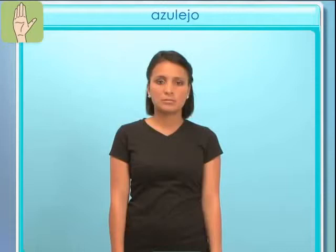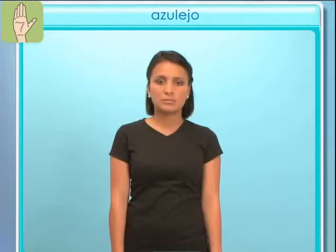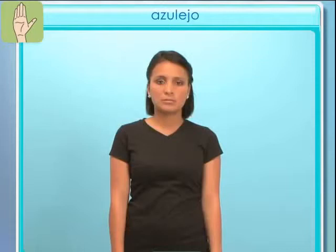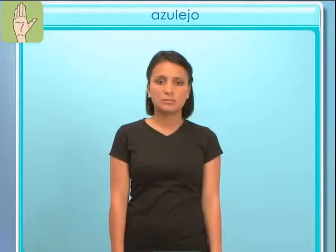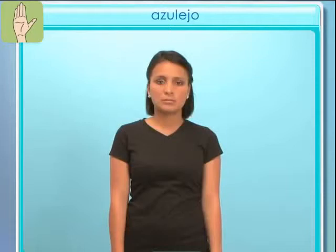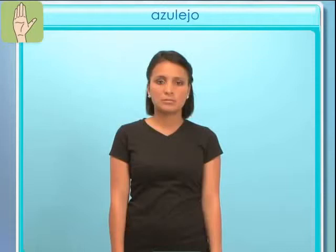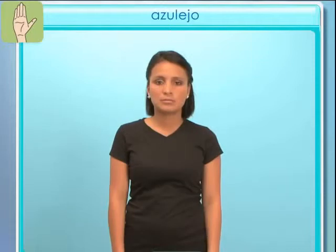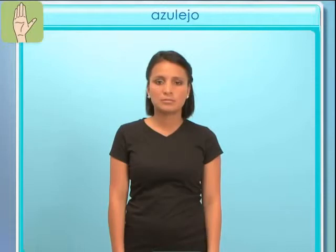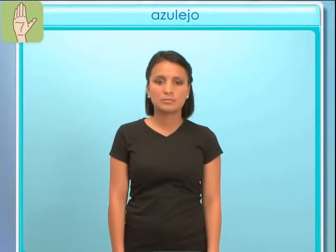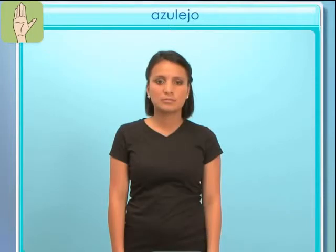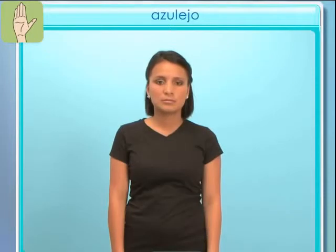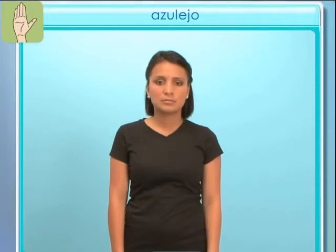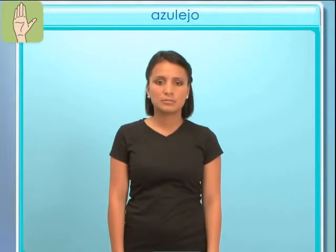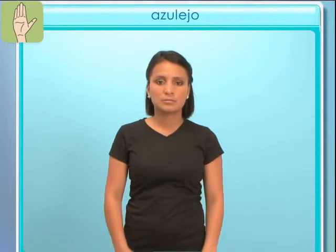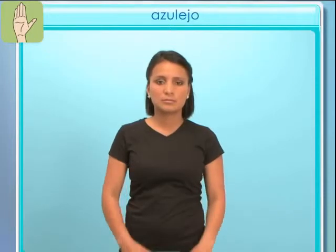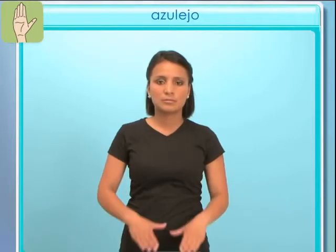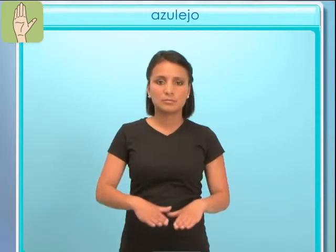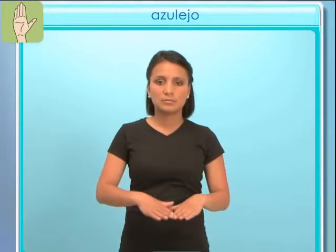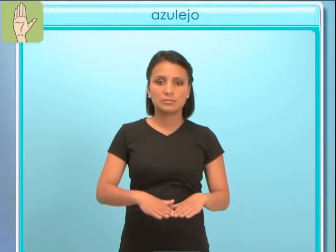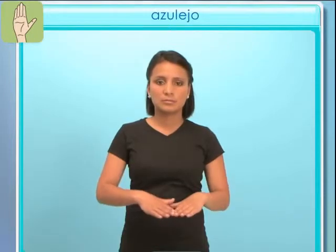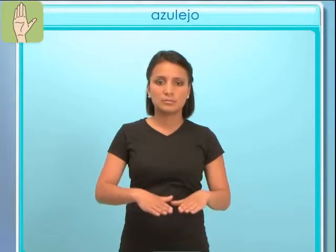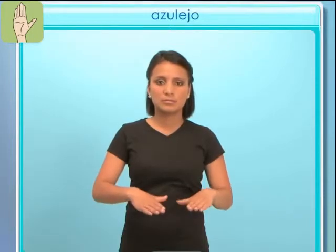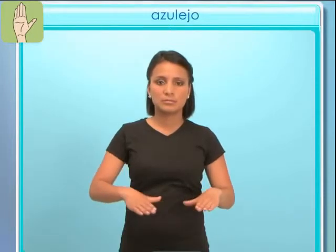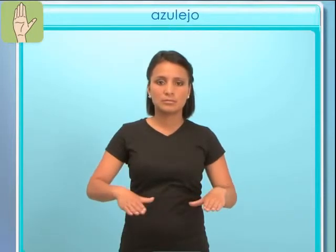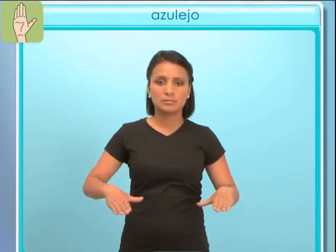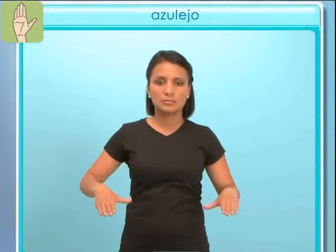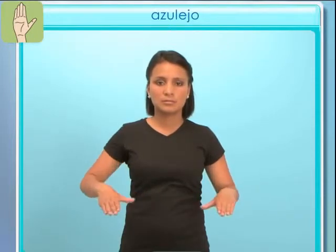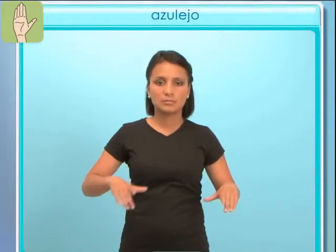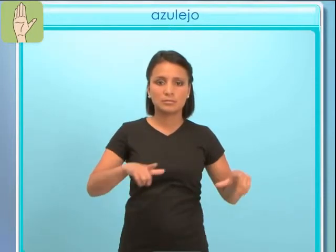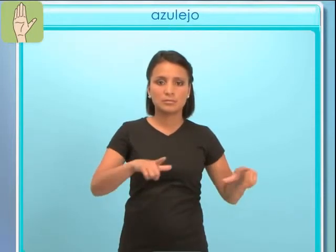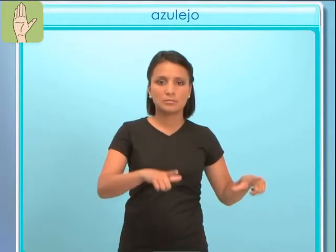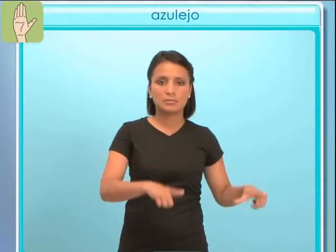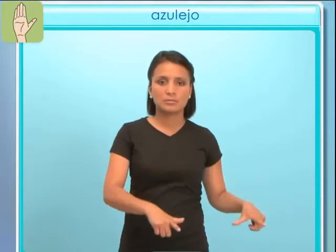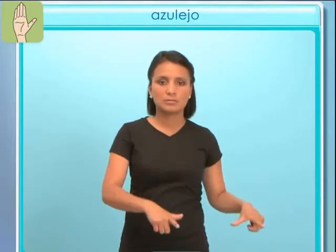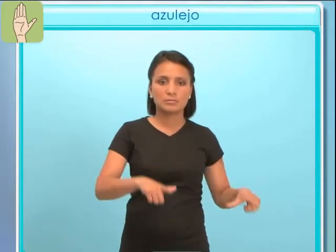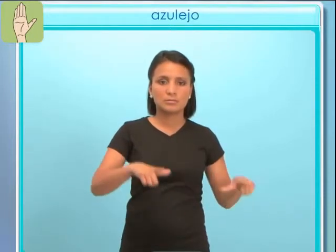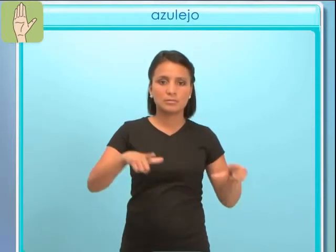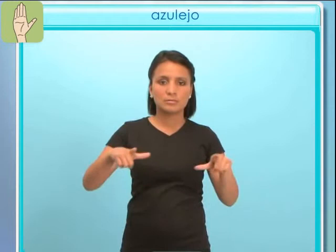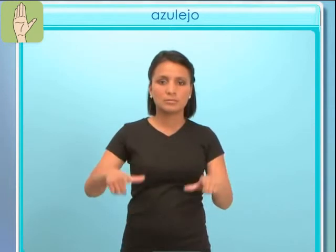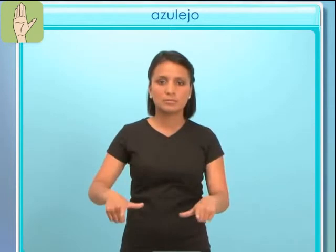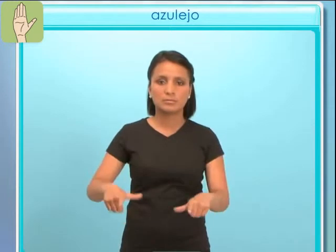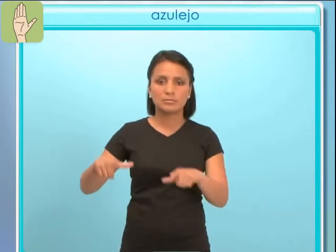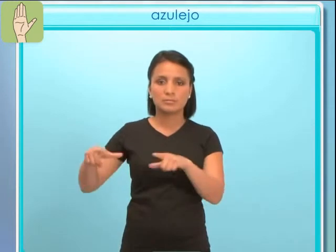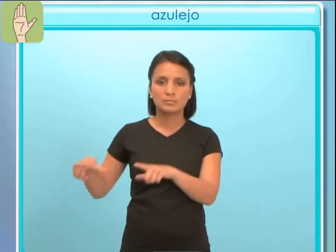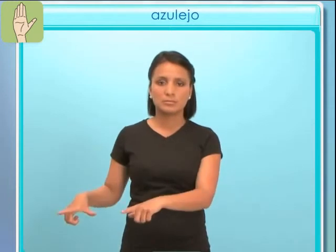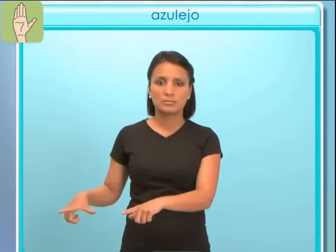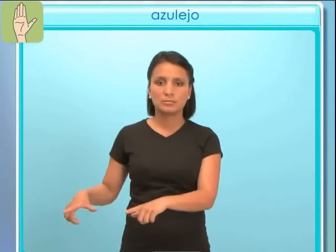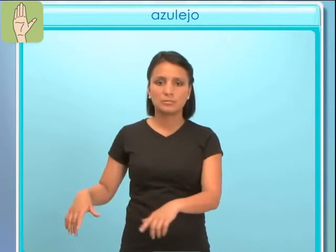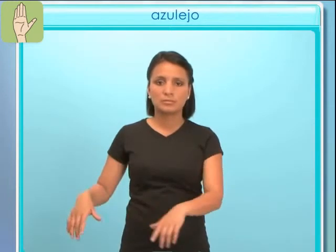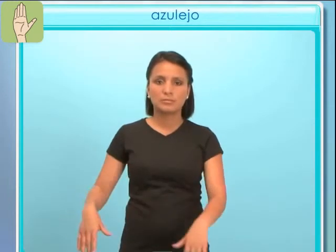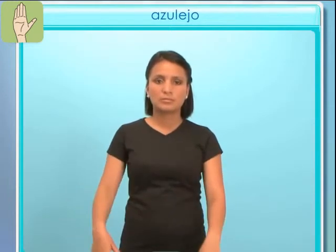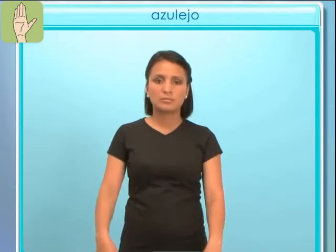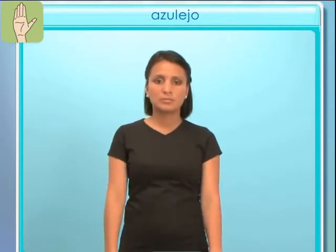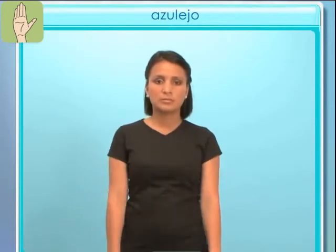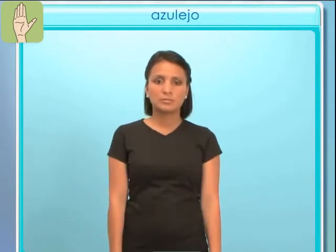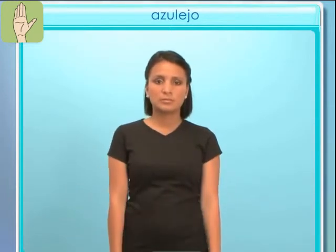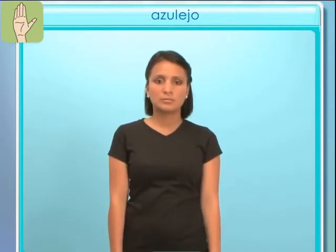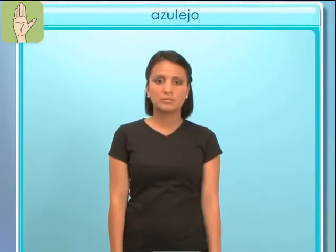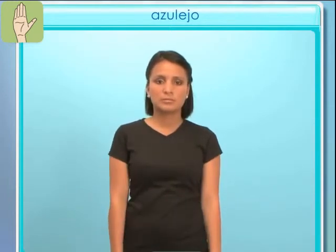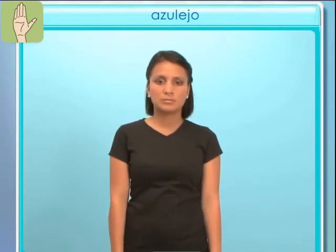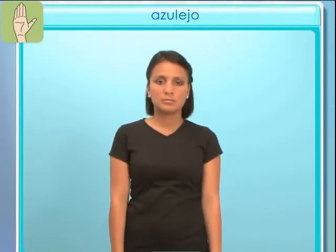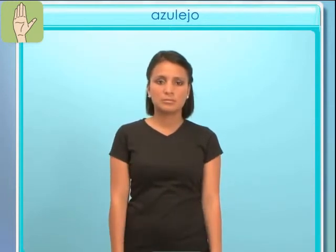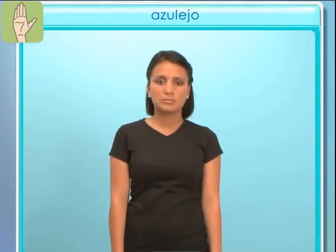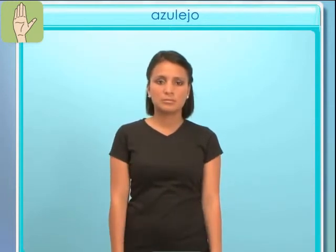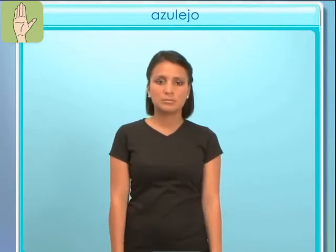AZULEJO